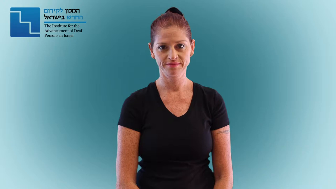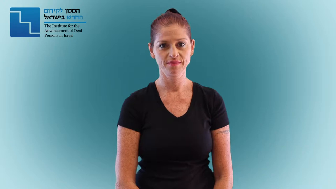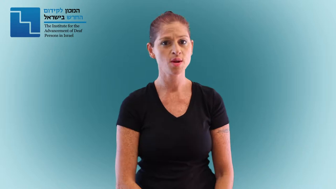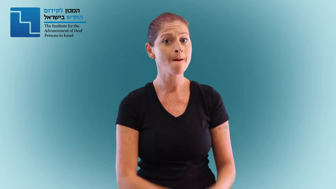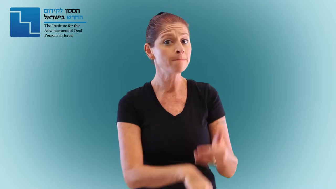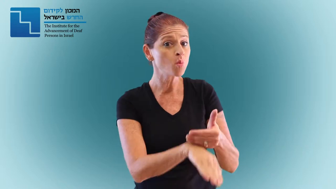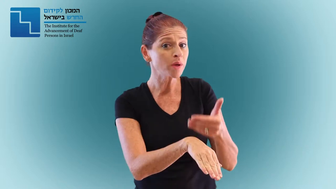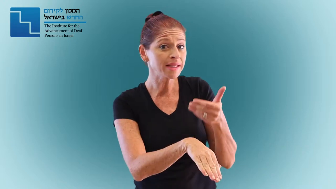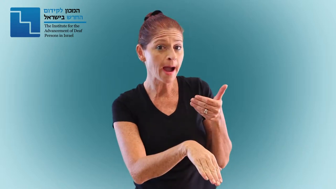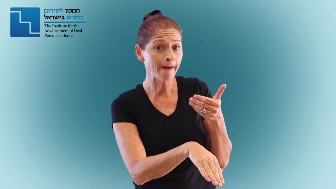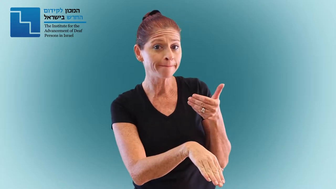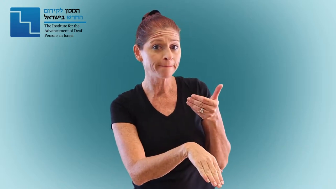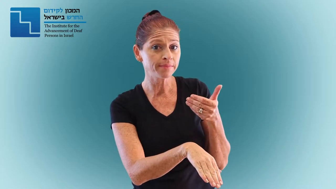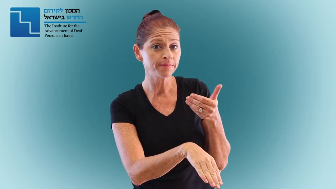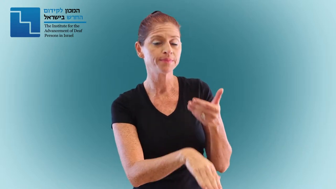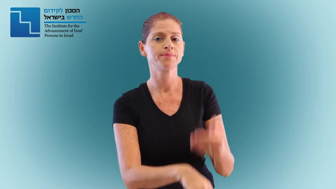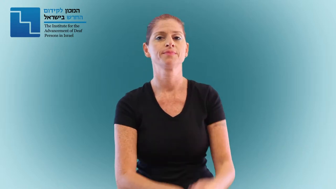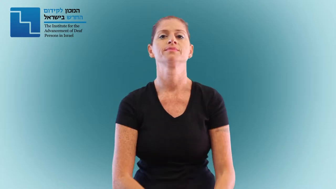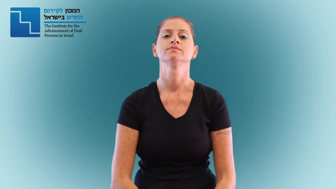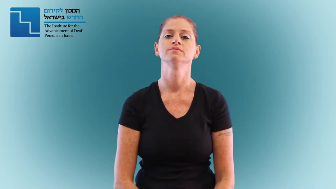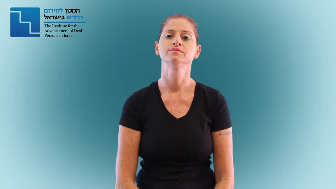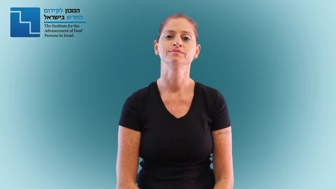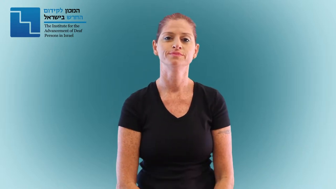מוקדם